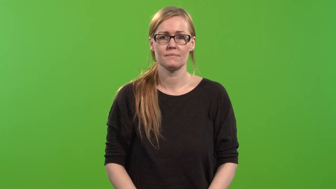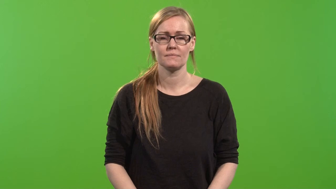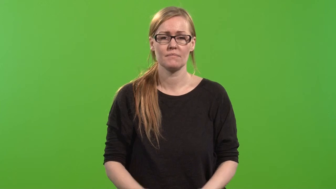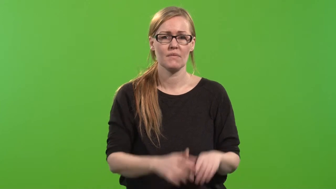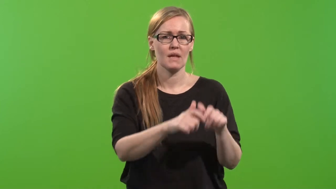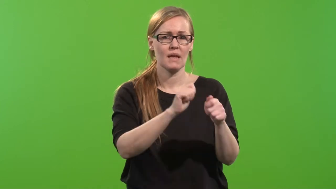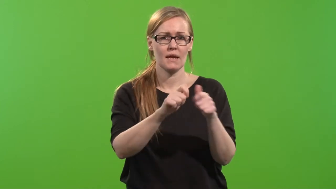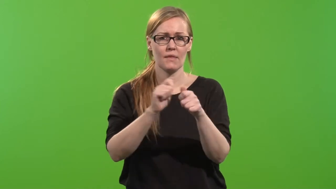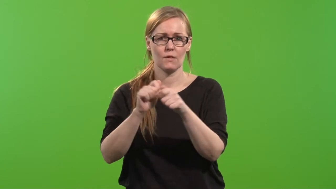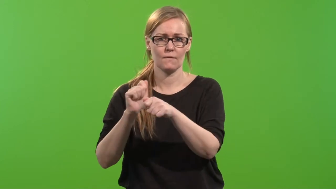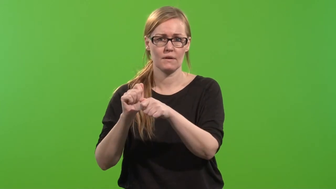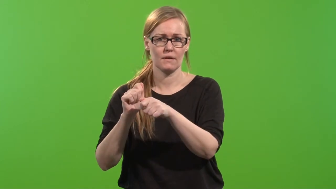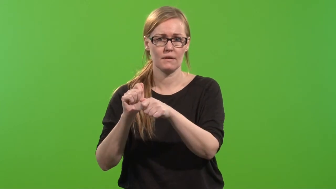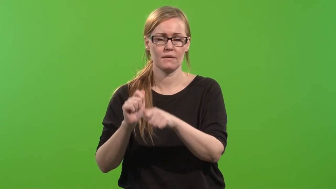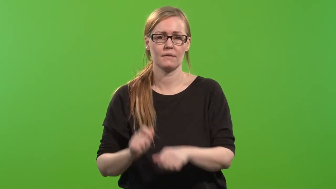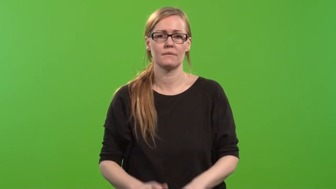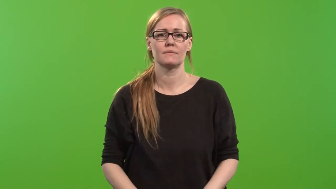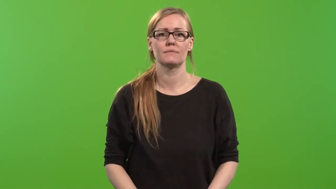Hryðjuverk